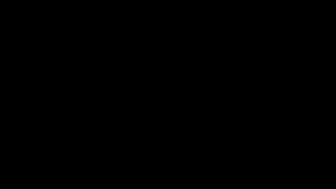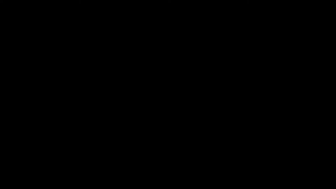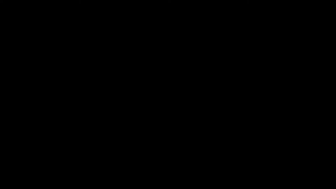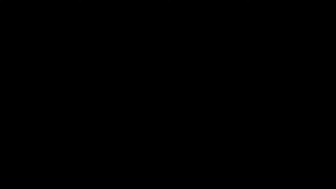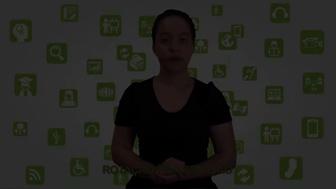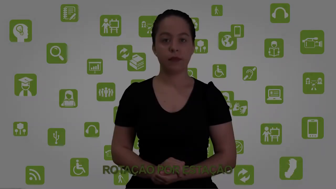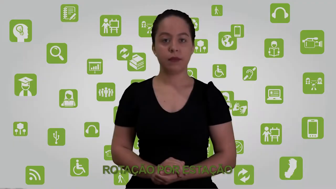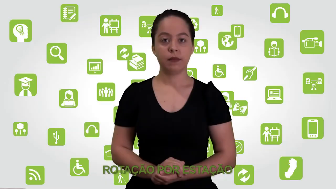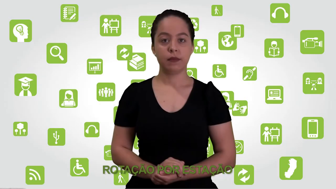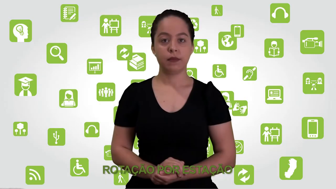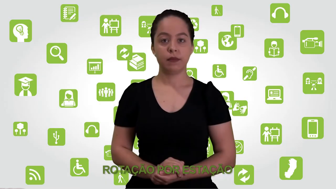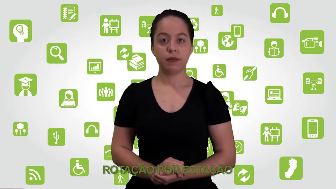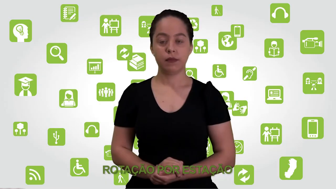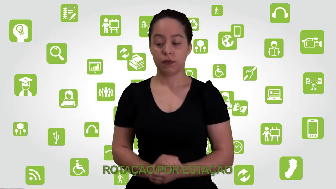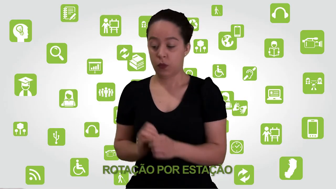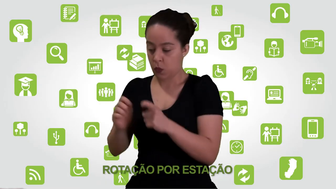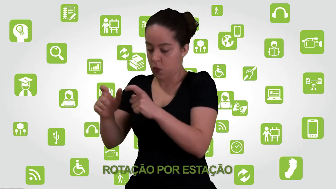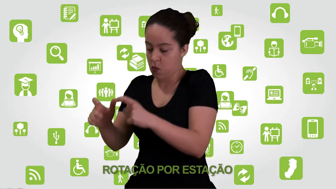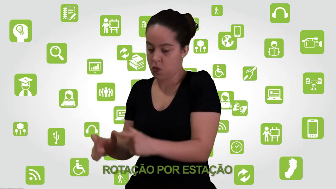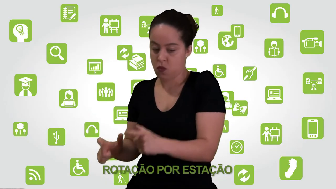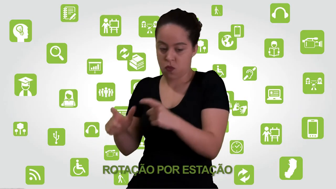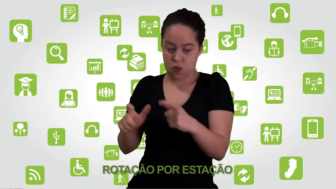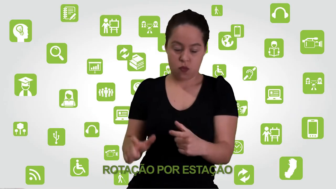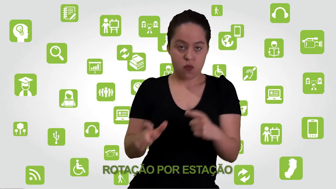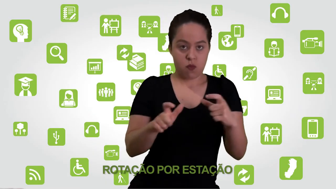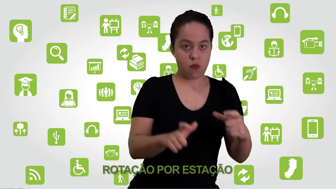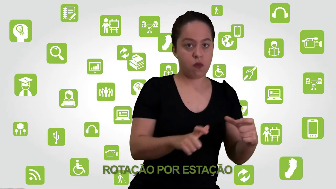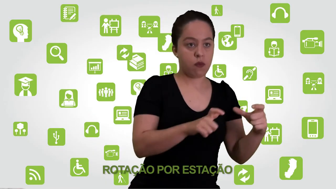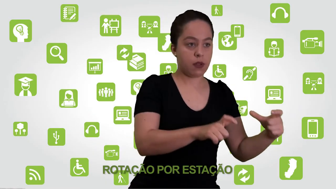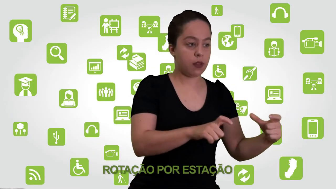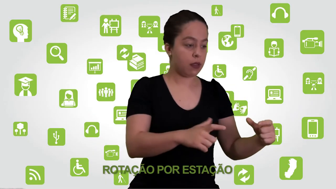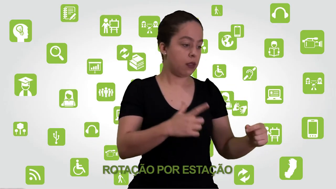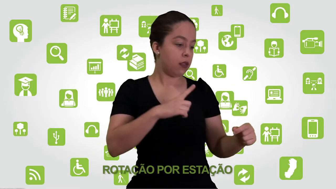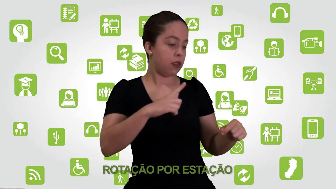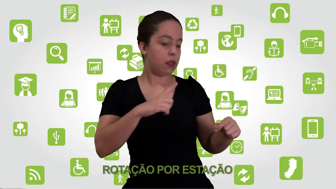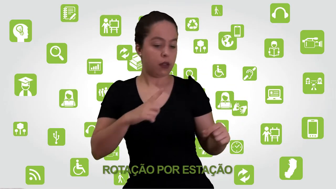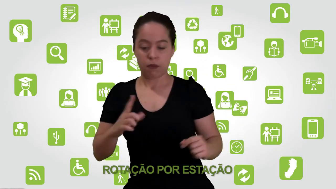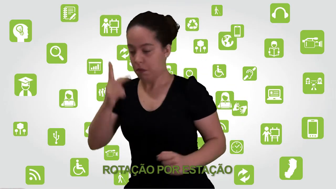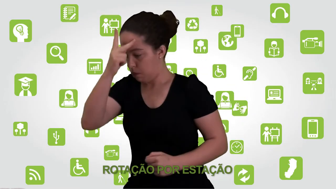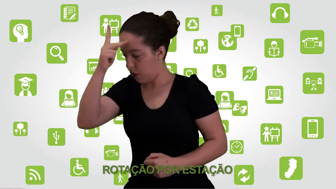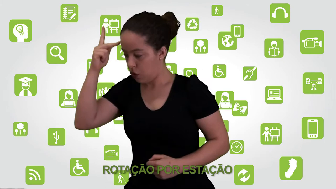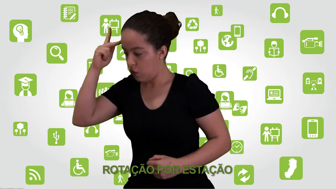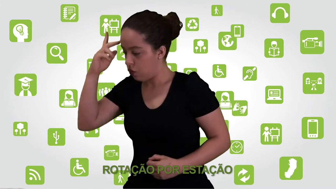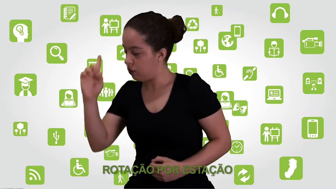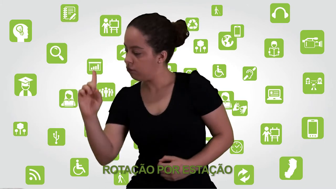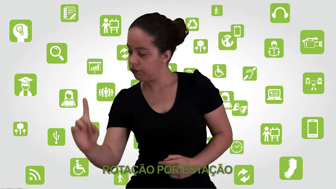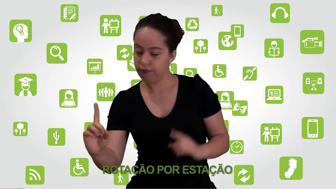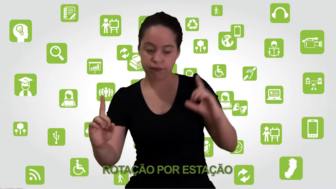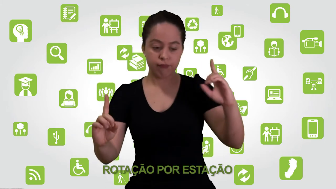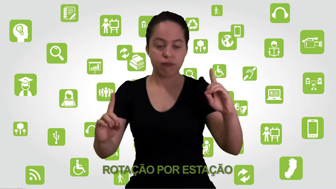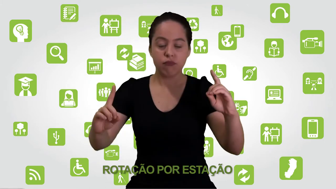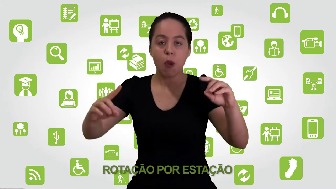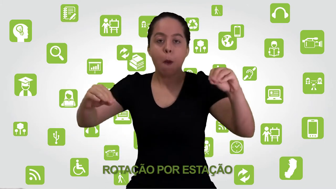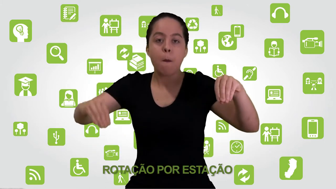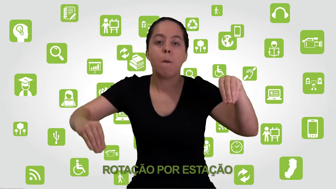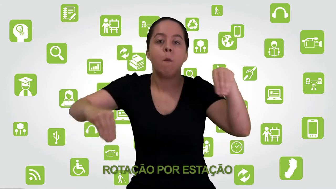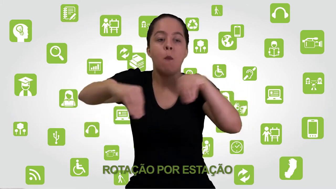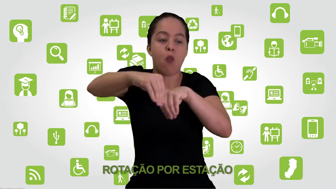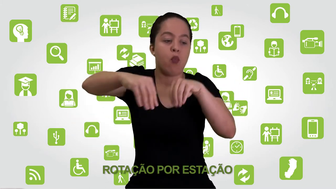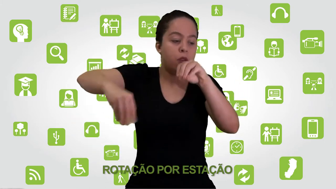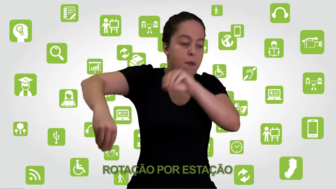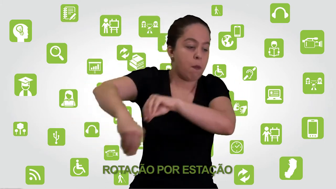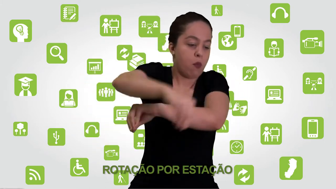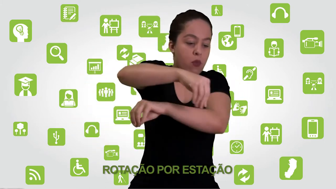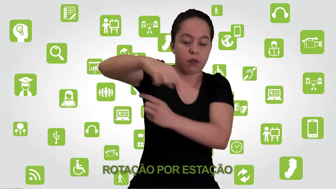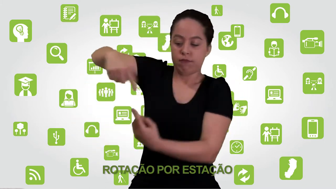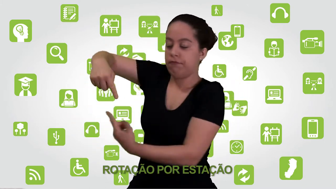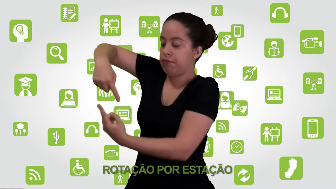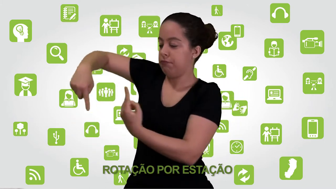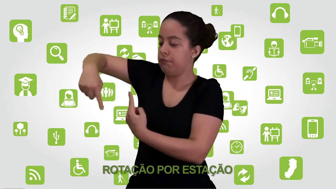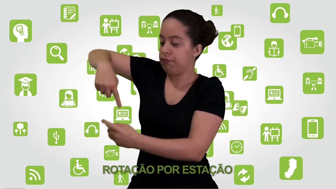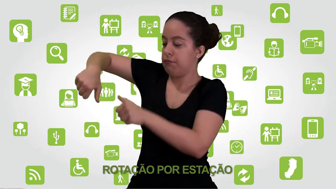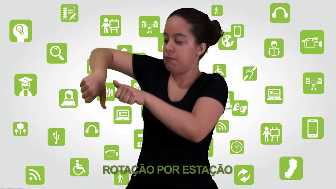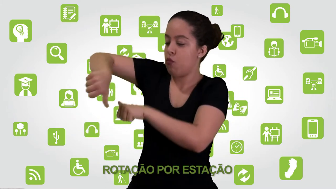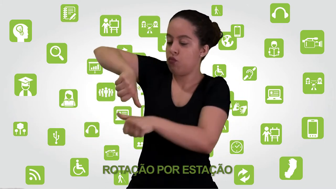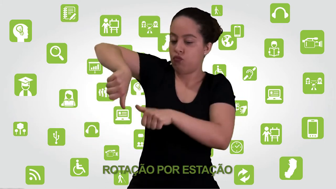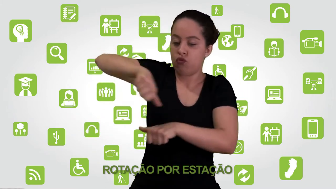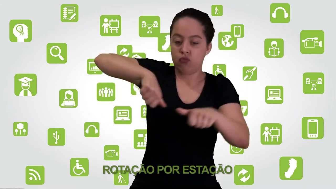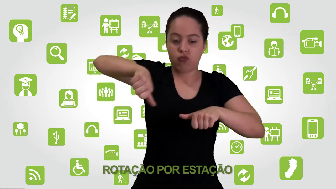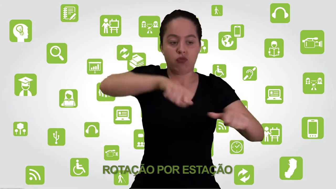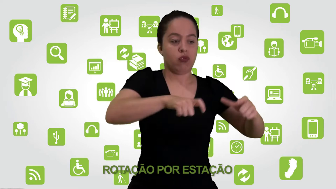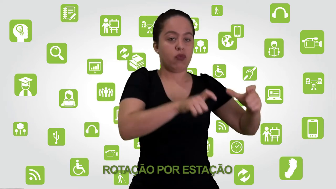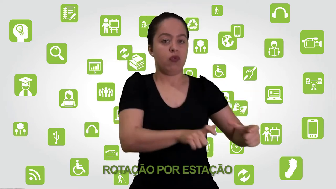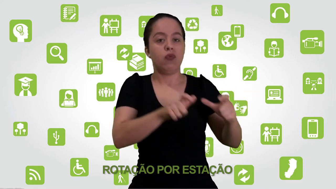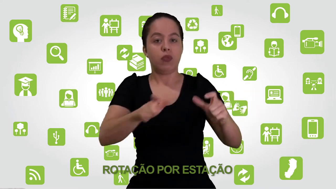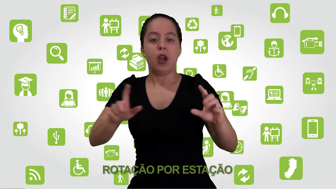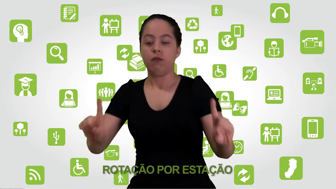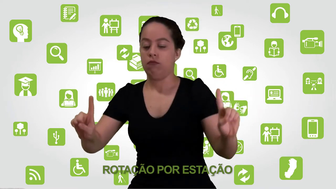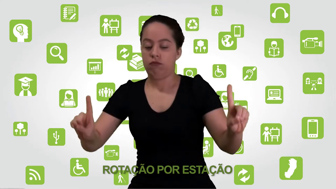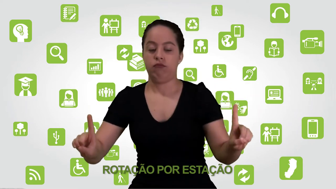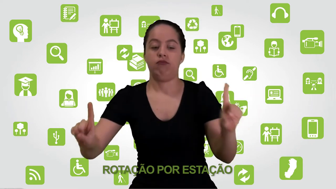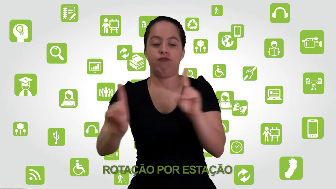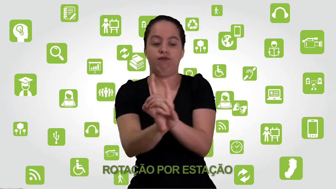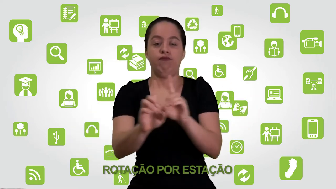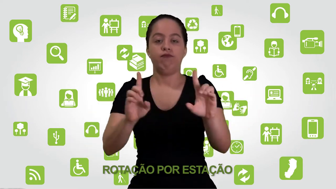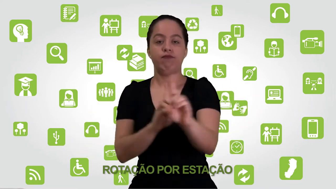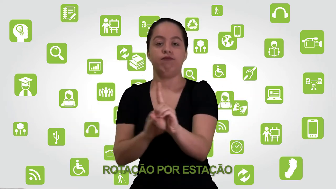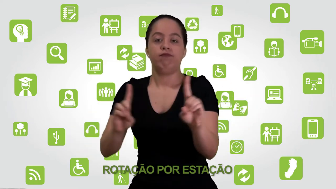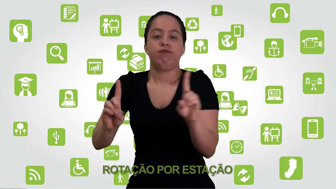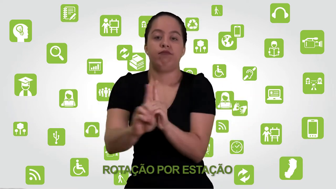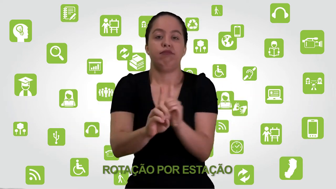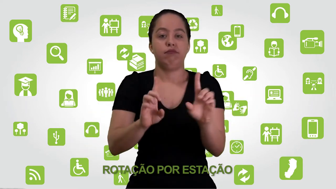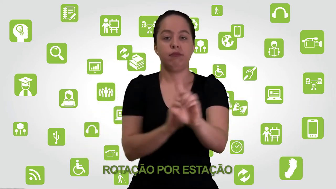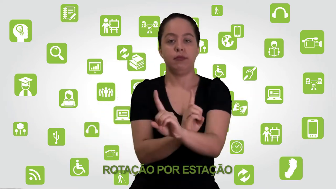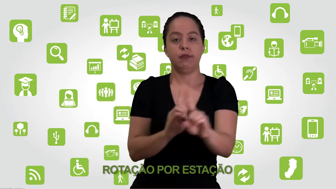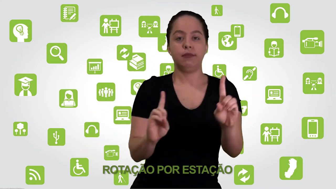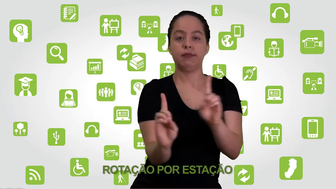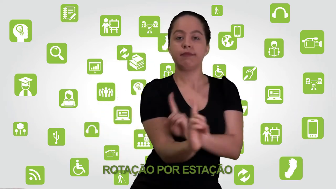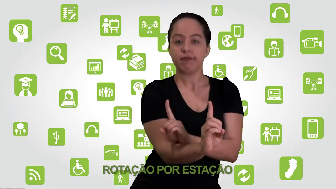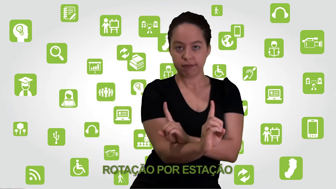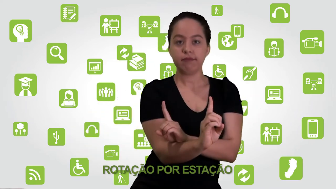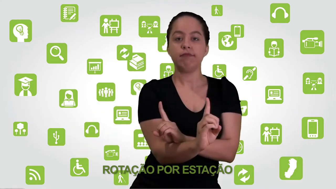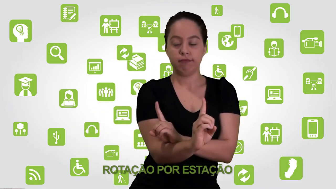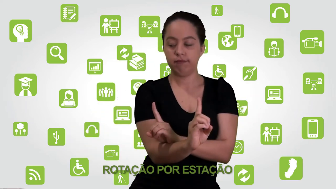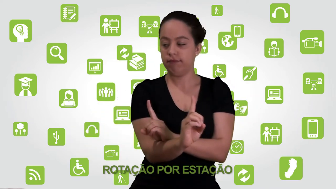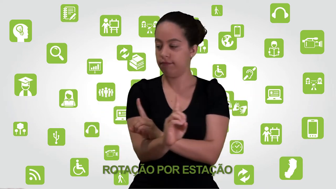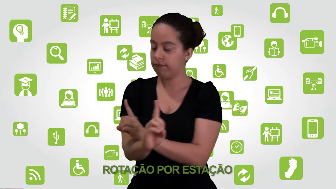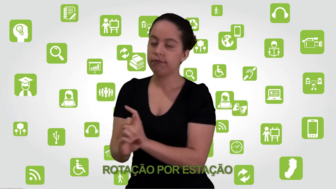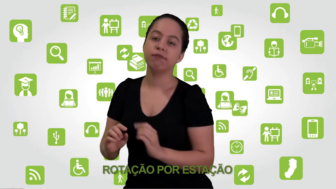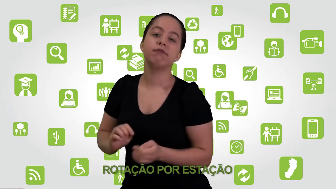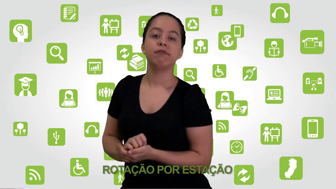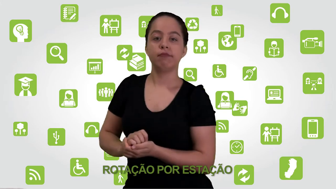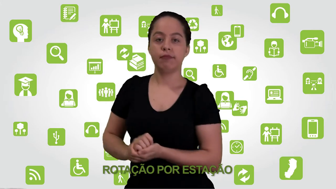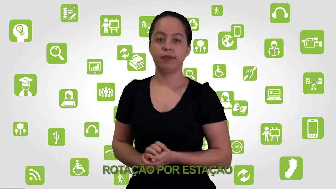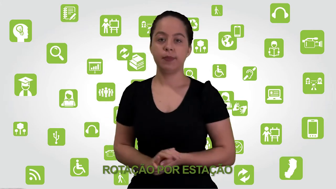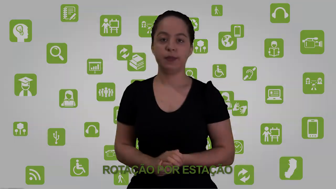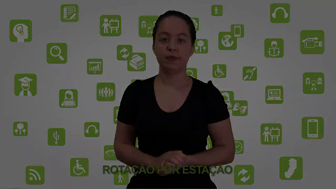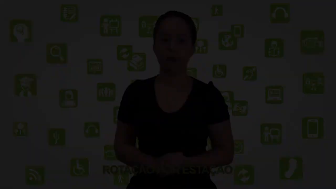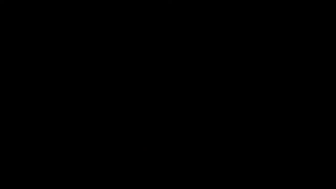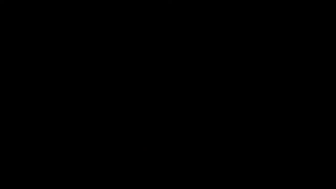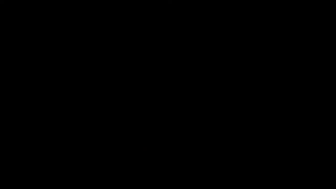Rotação por Estação